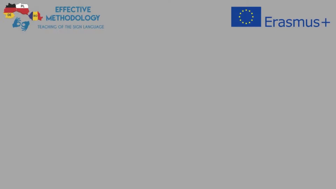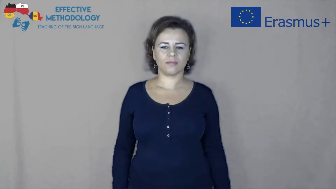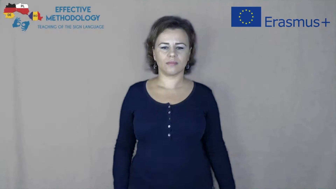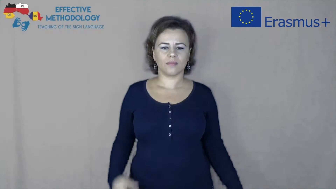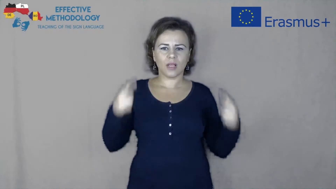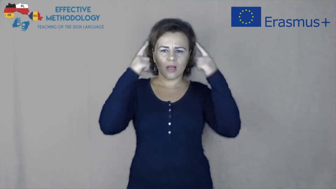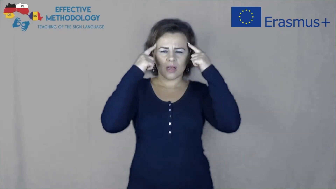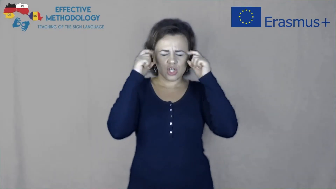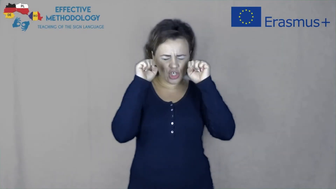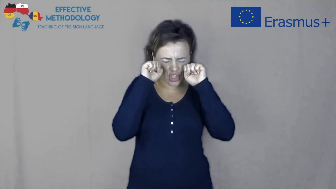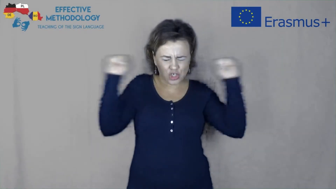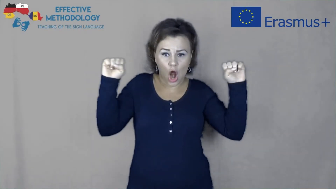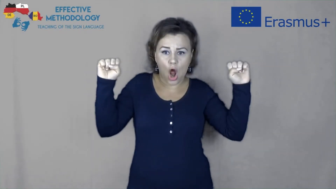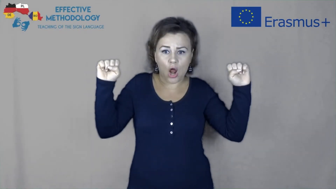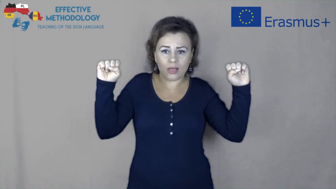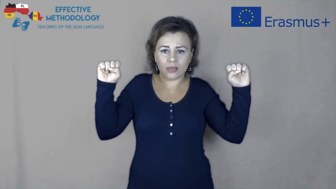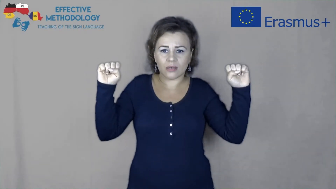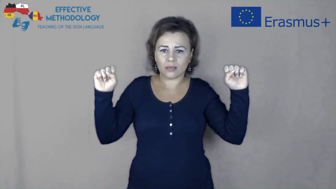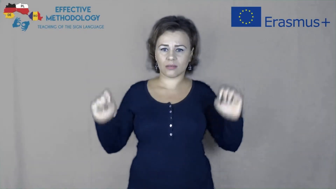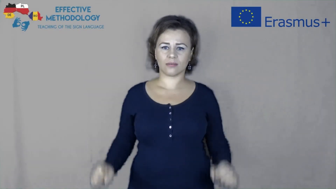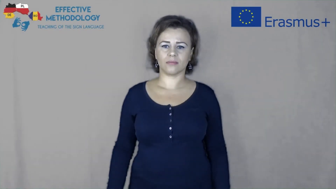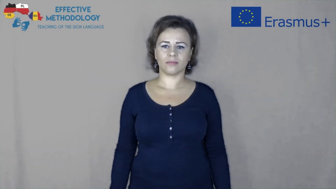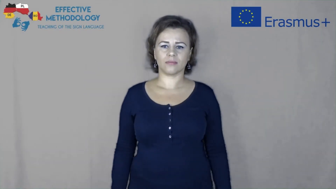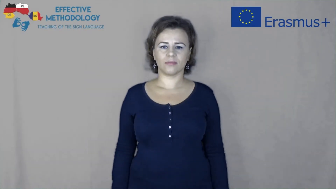Soc